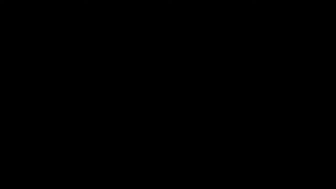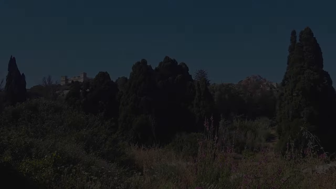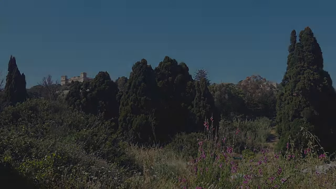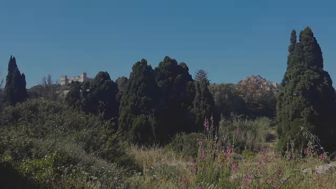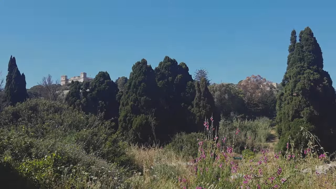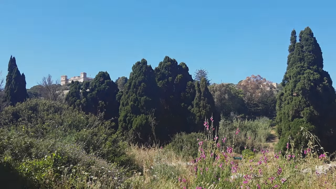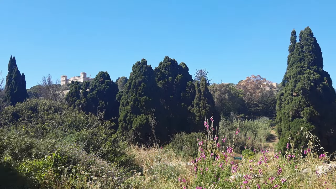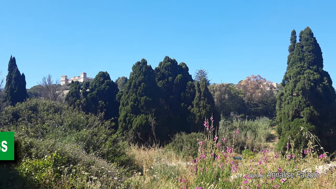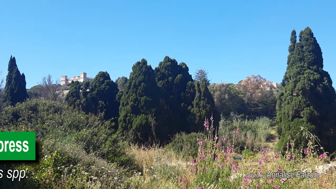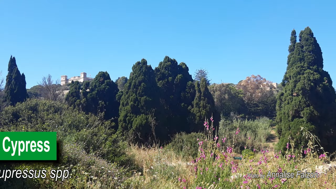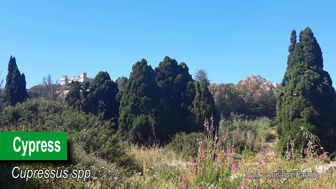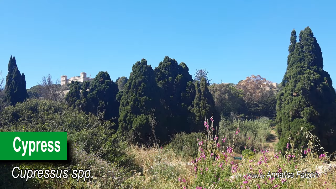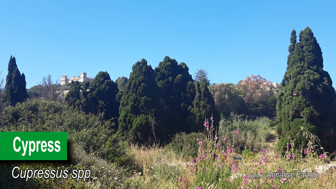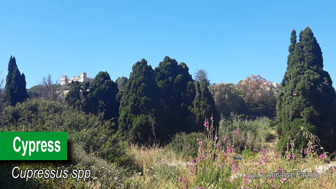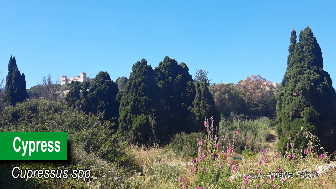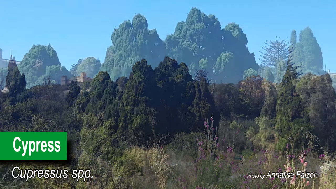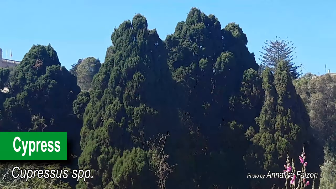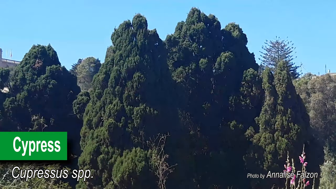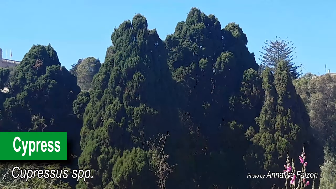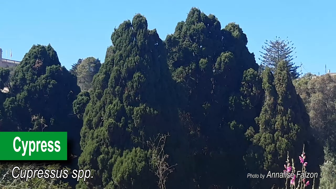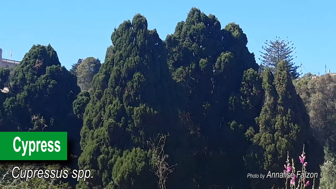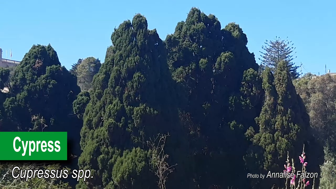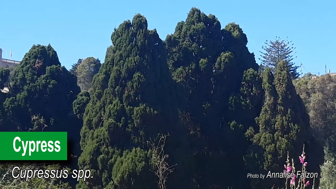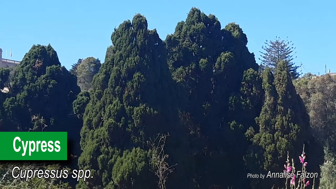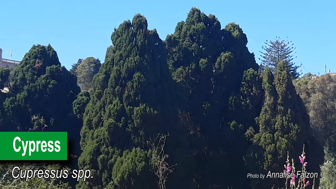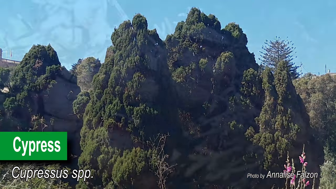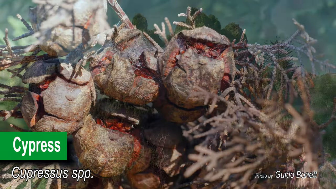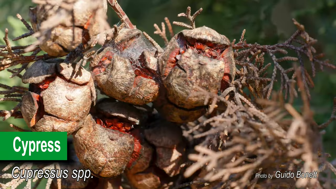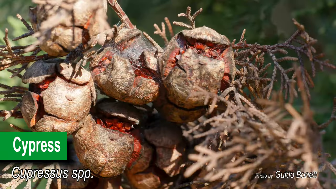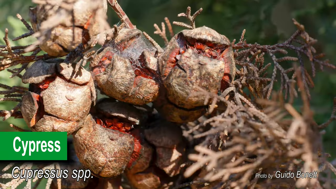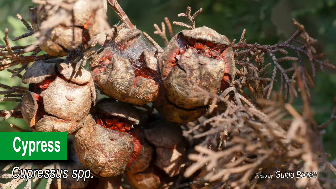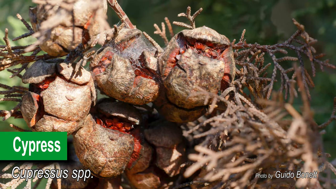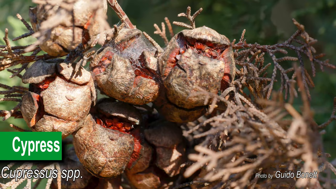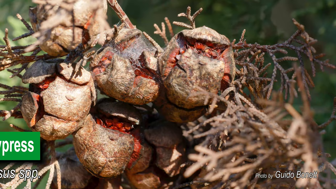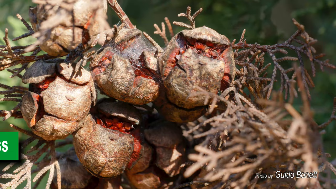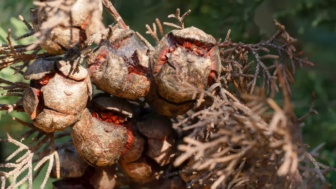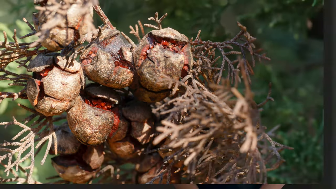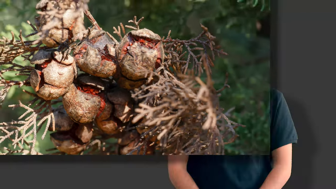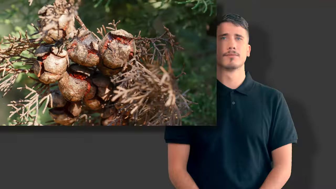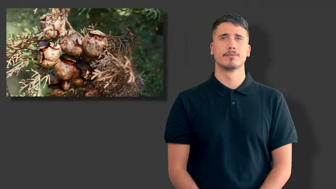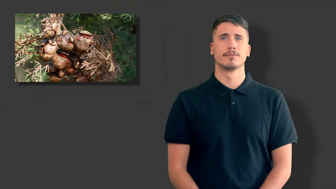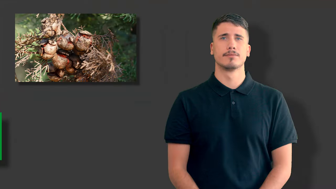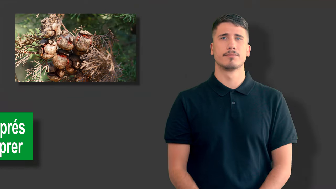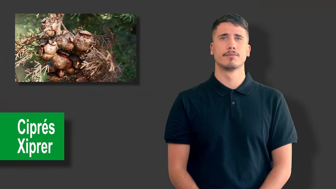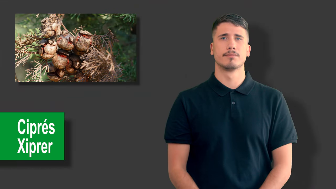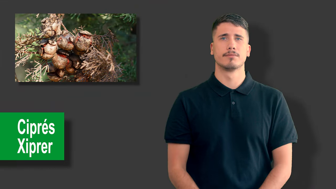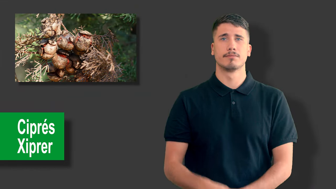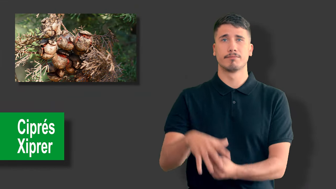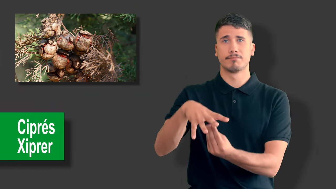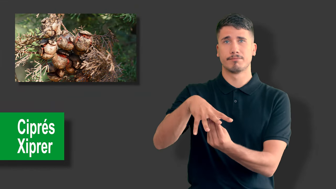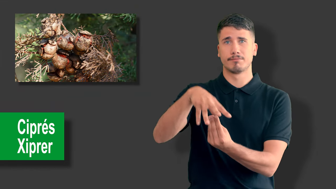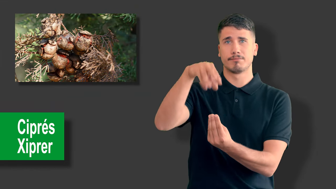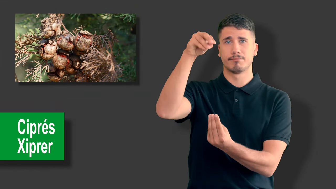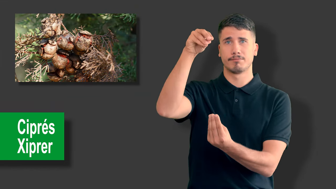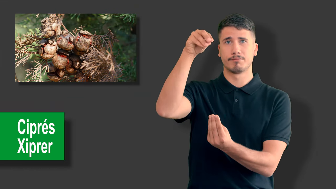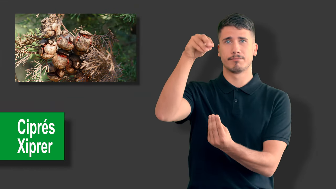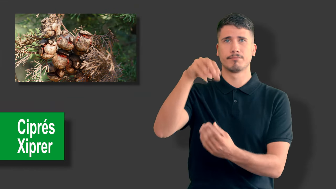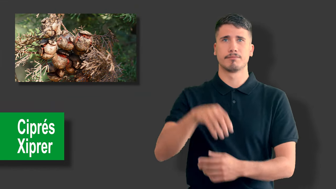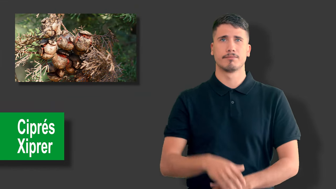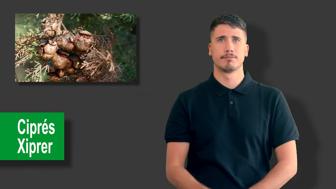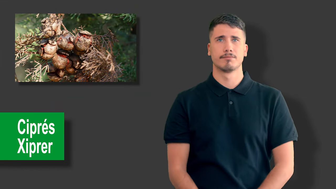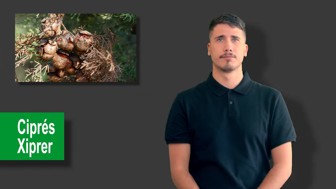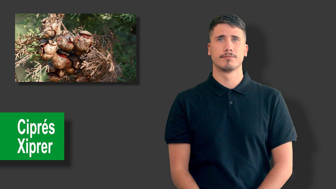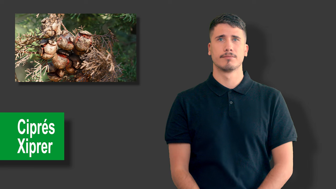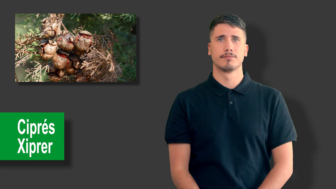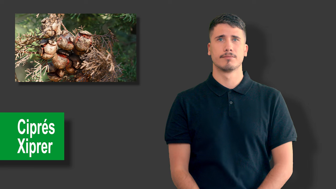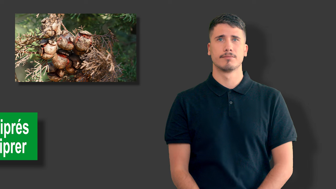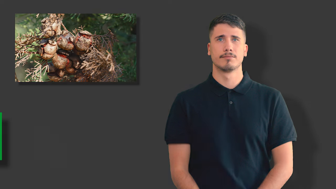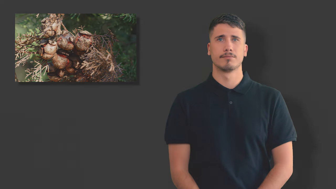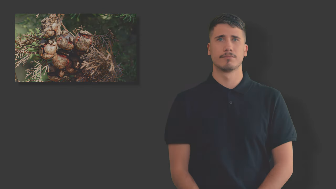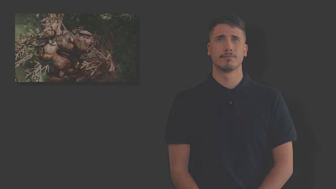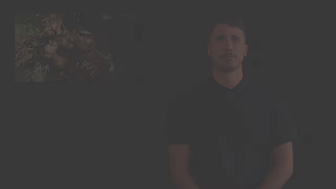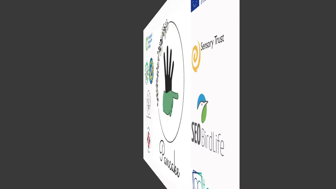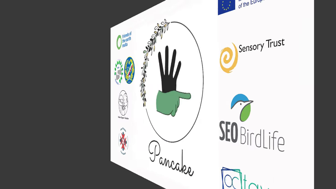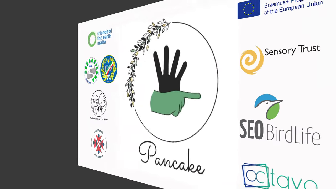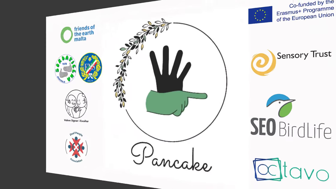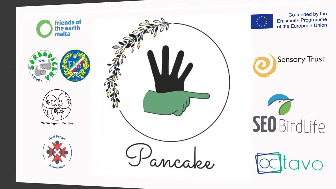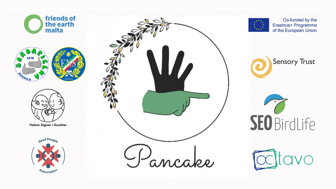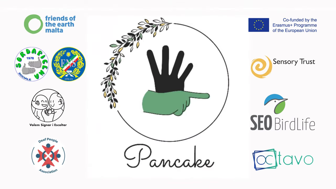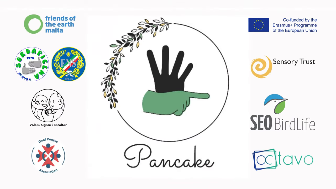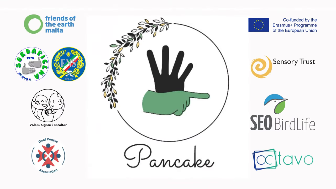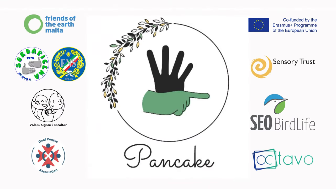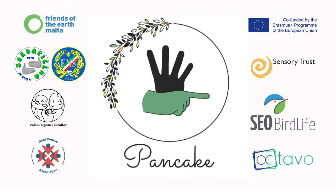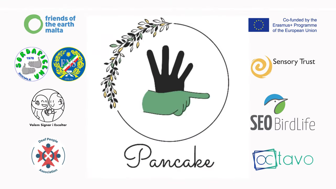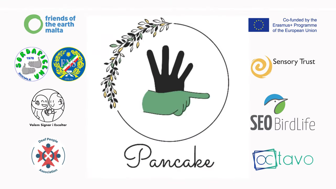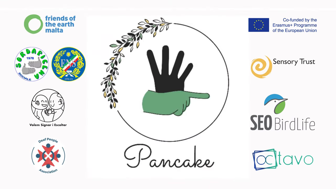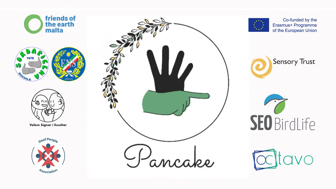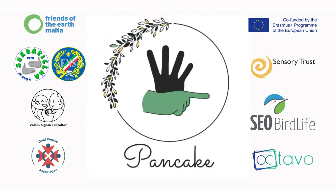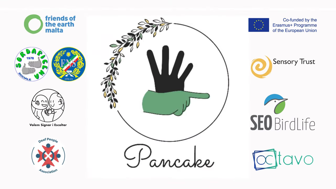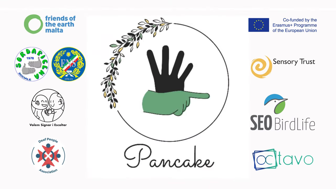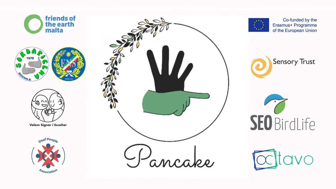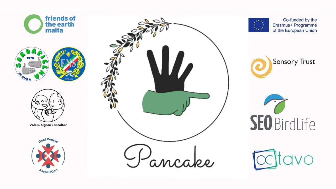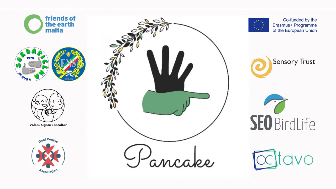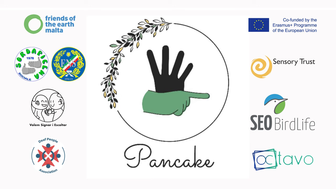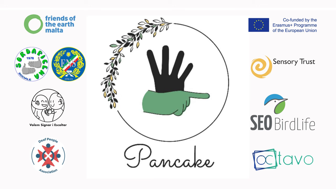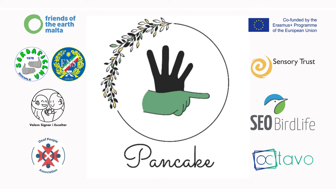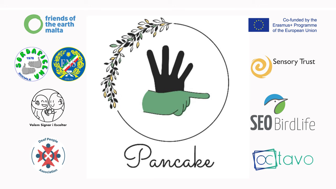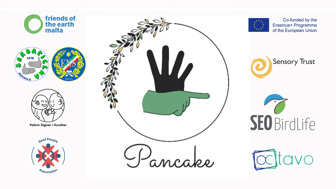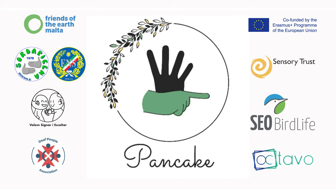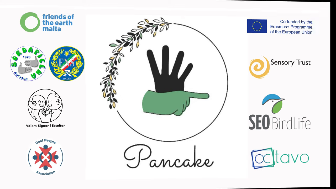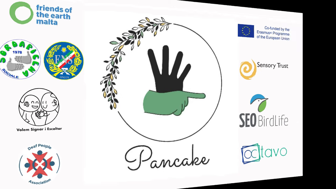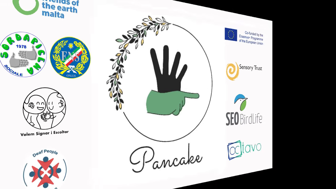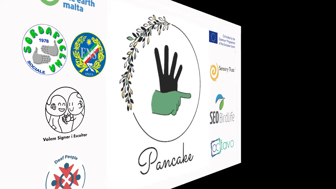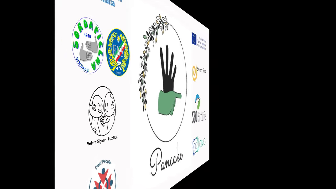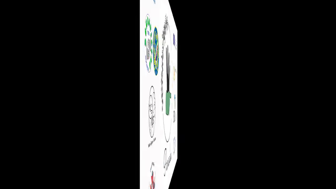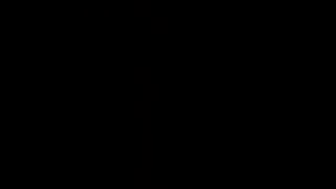Ciprés